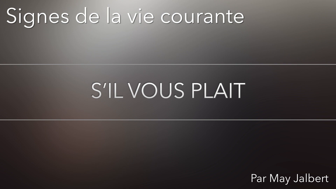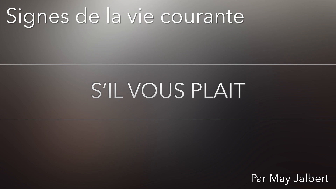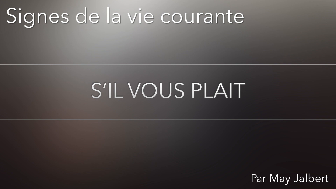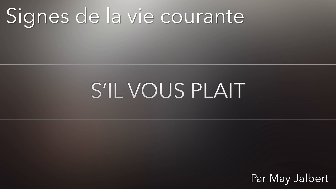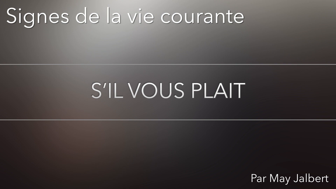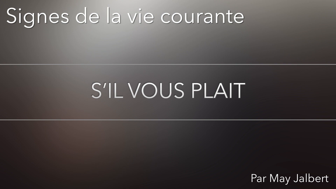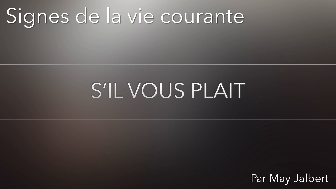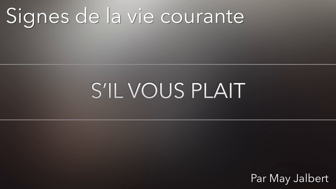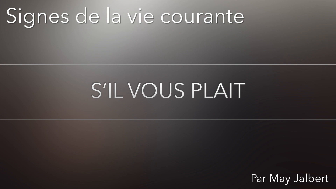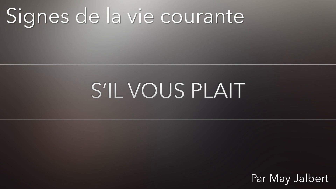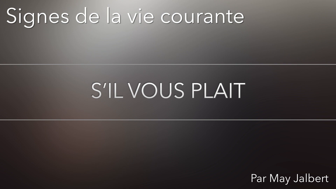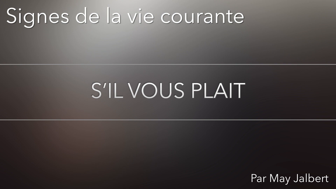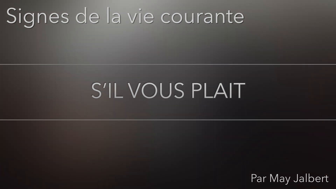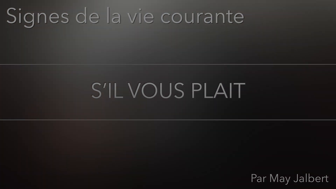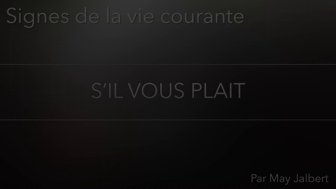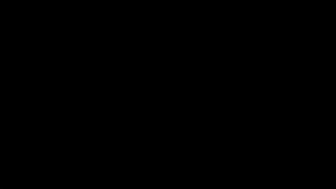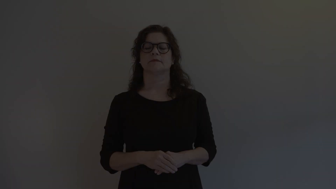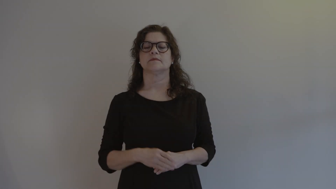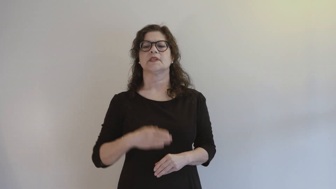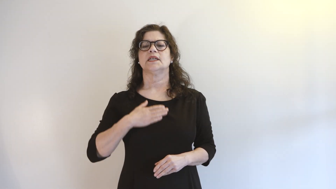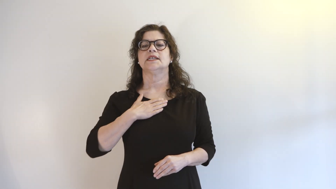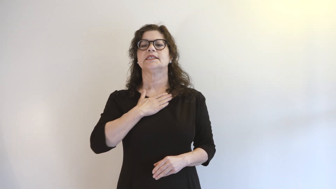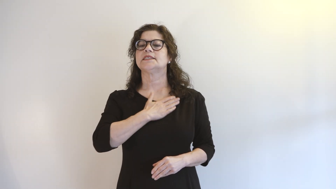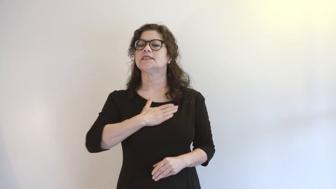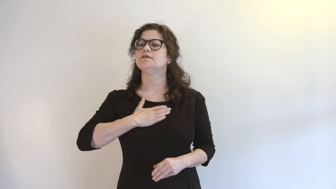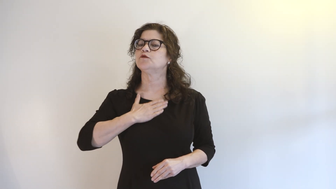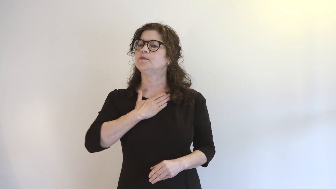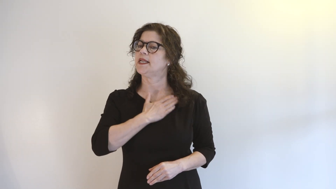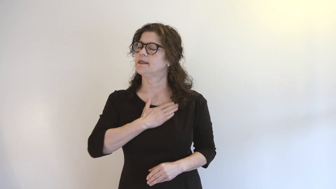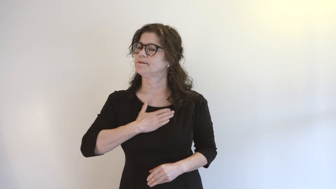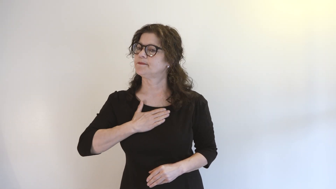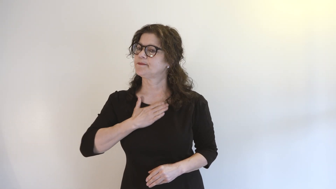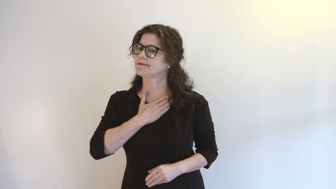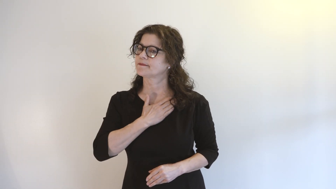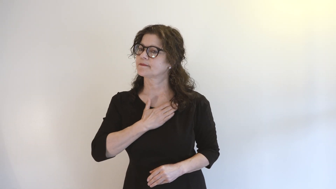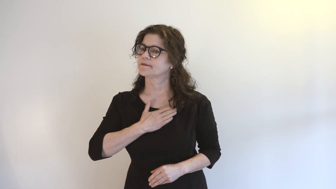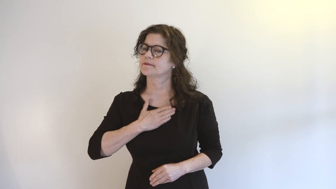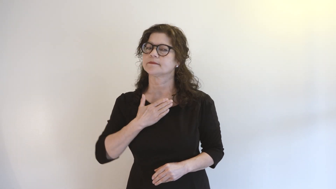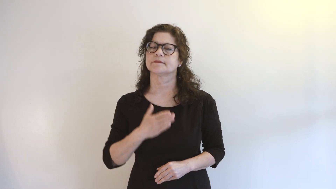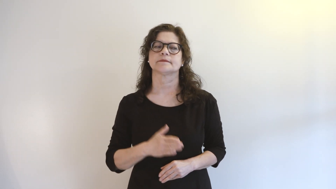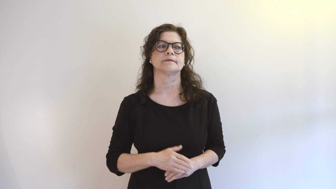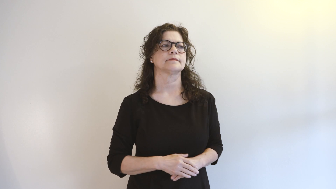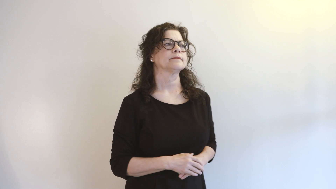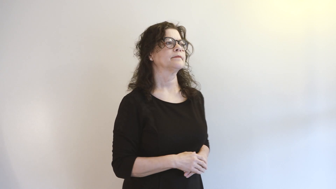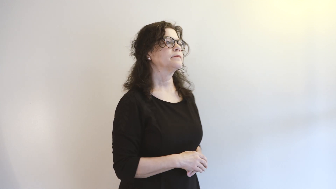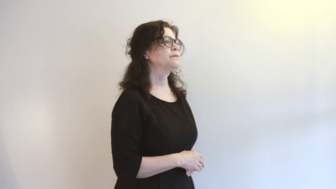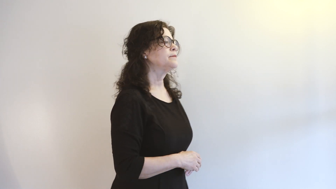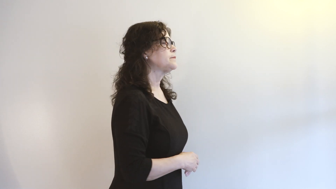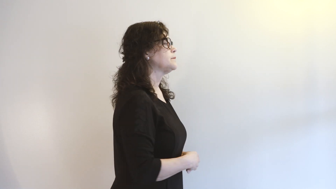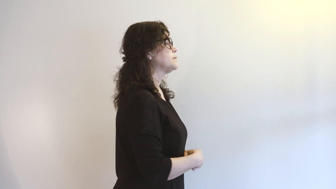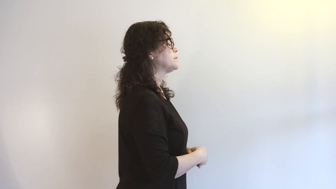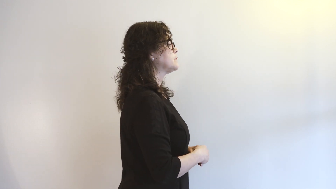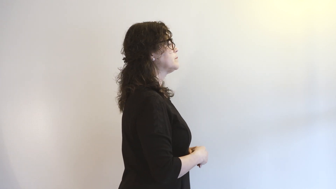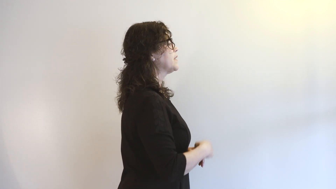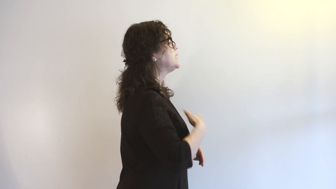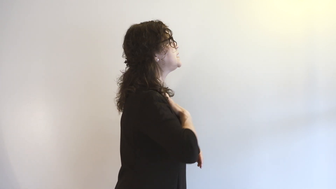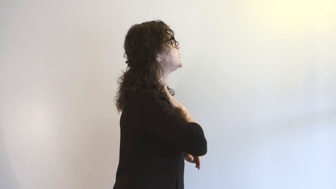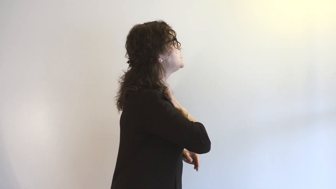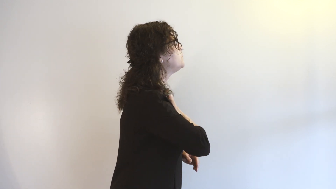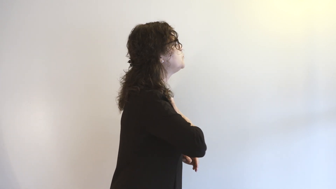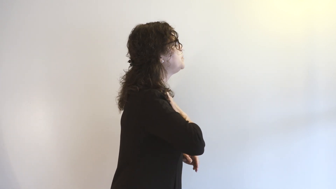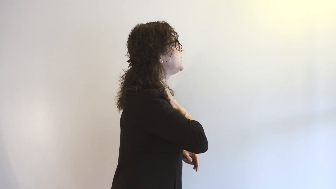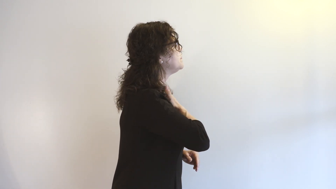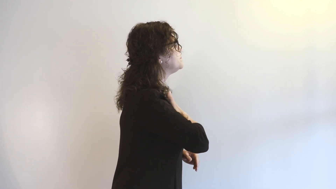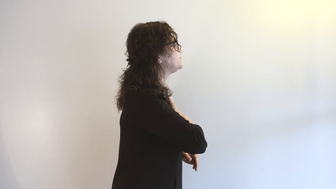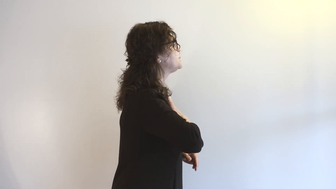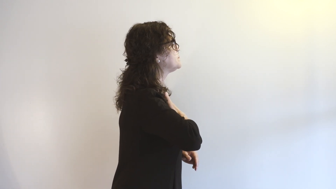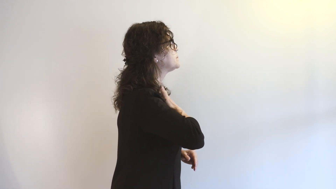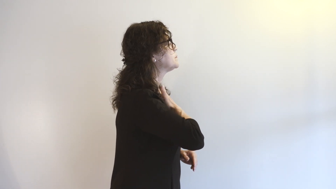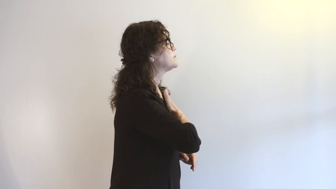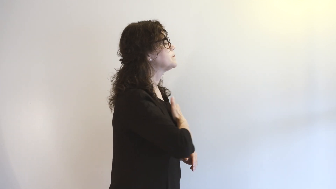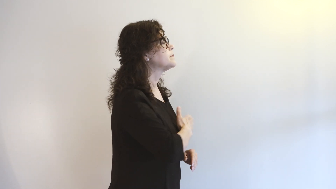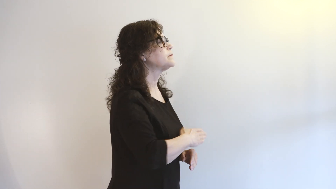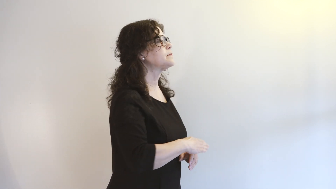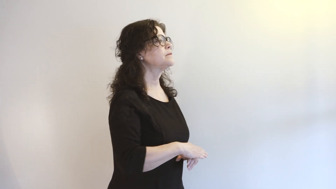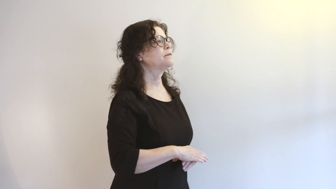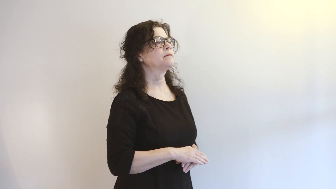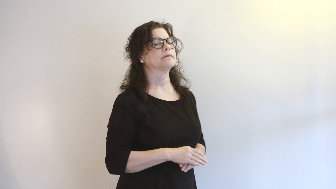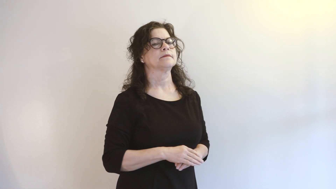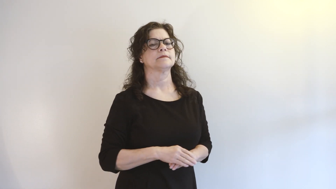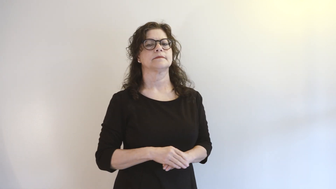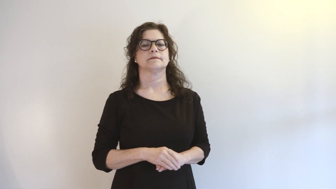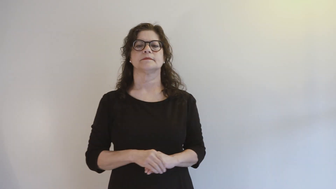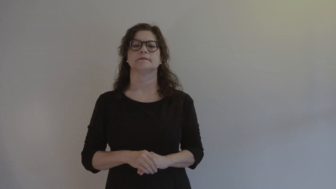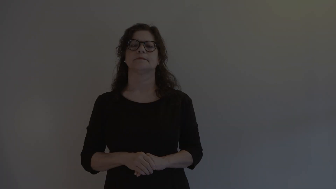S’il vous plait